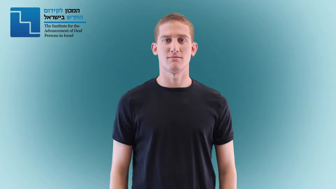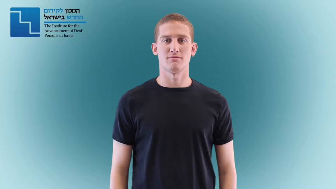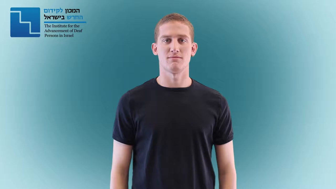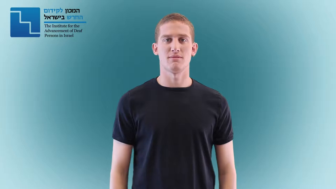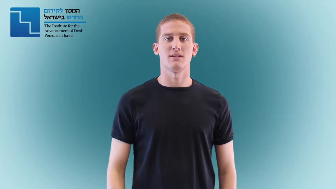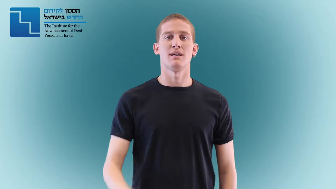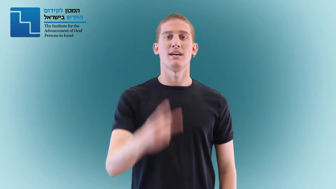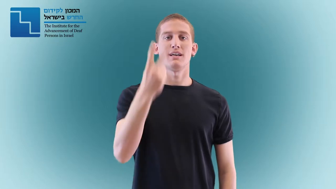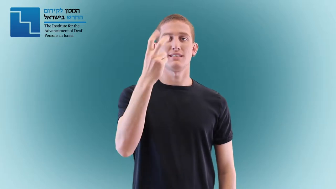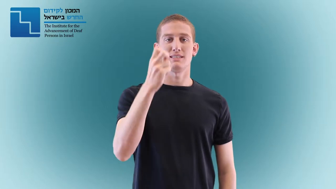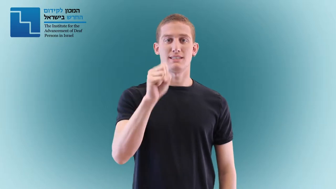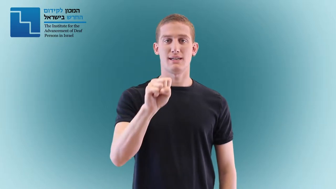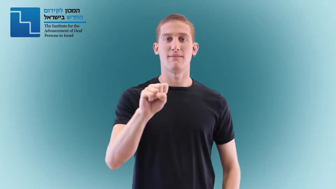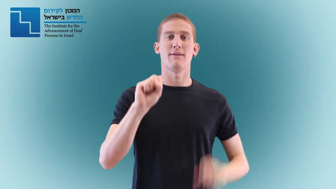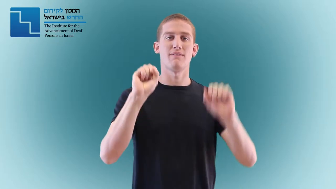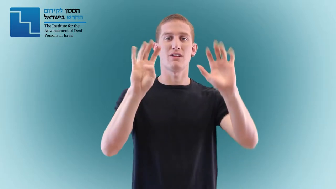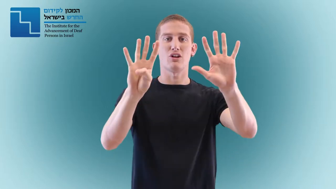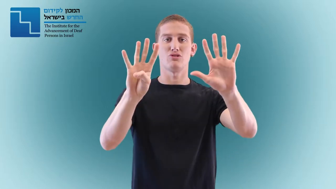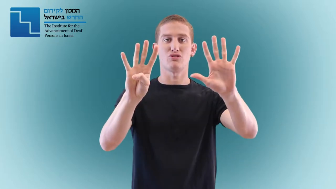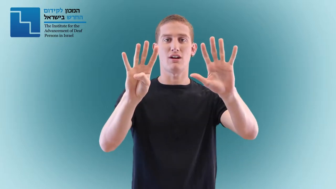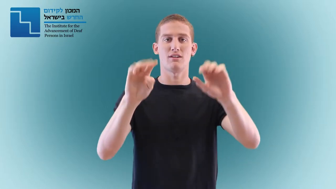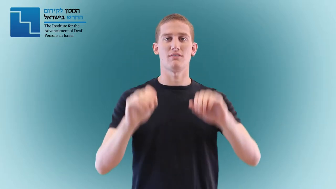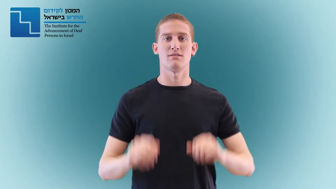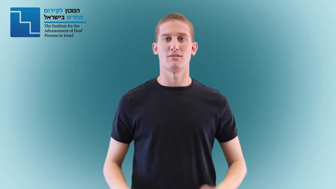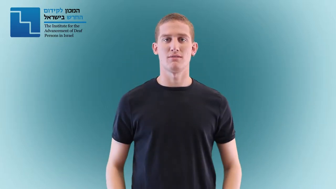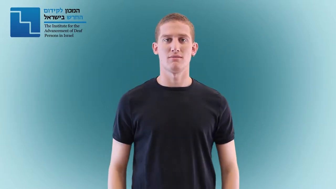עשרים ותשע